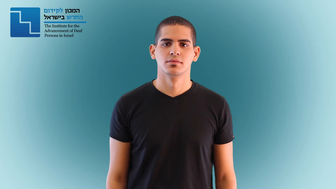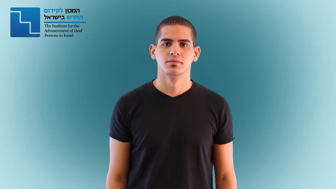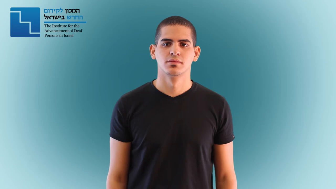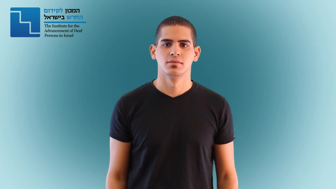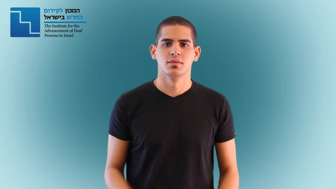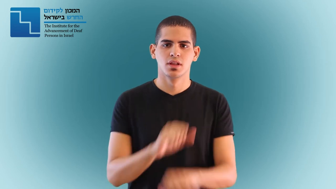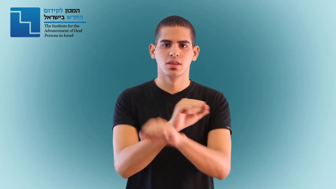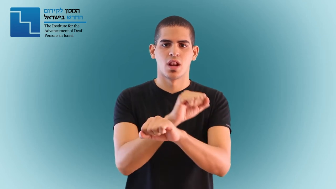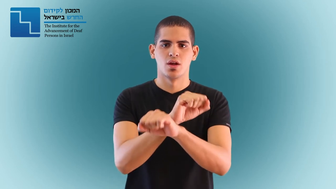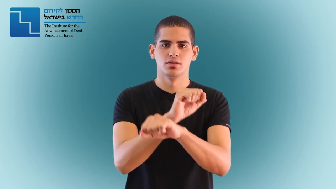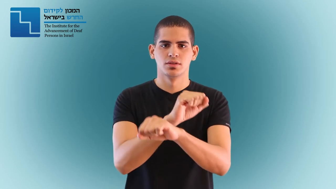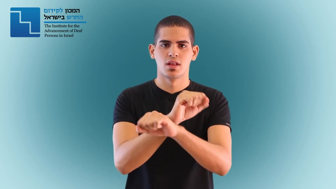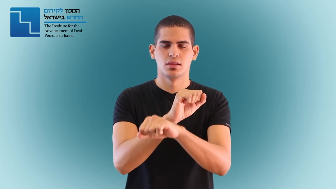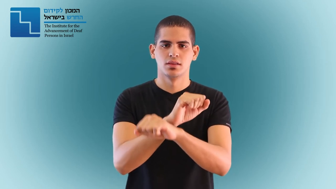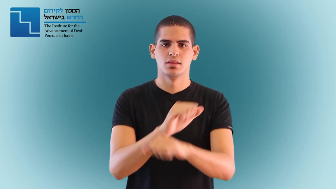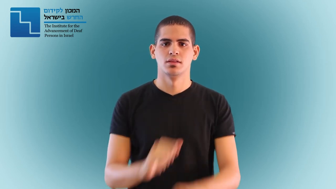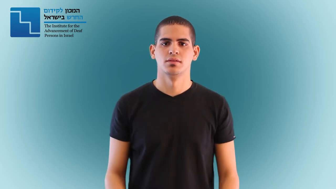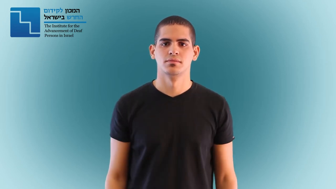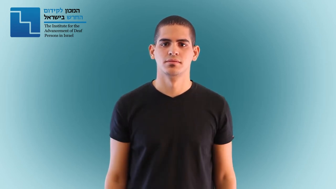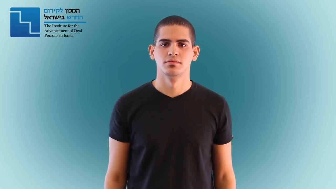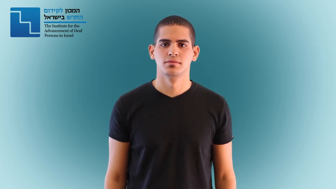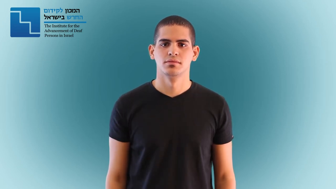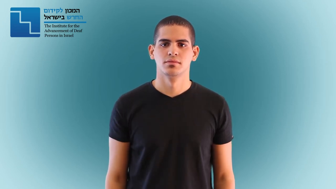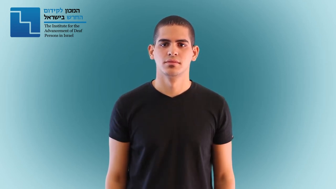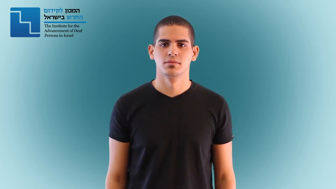טירה